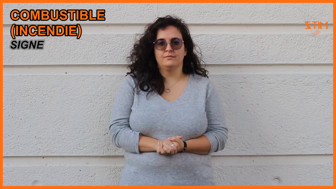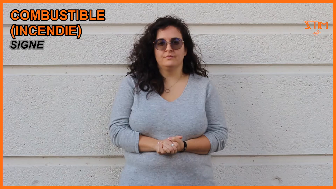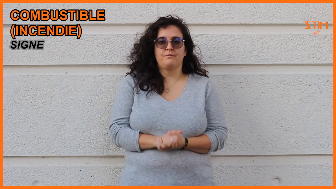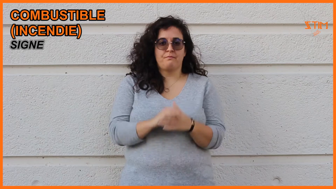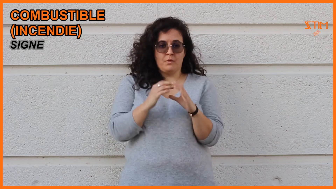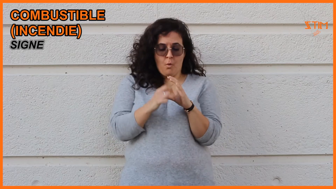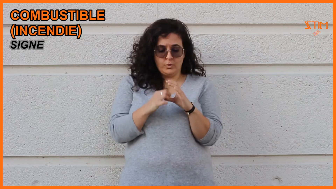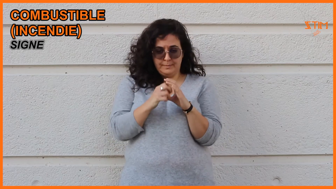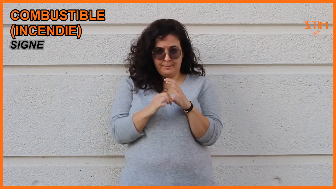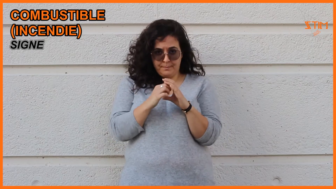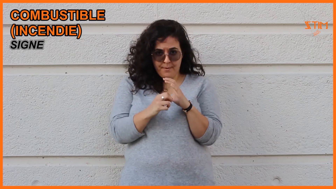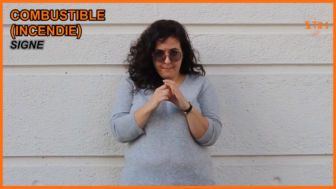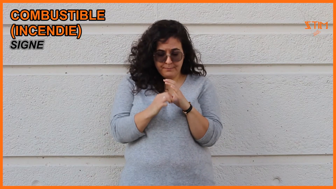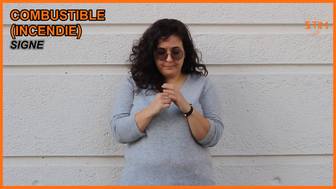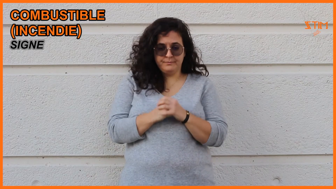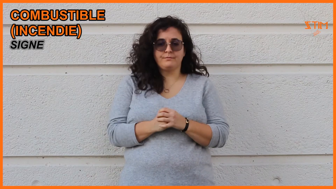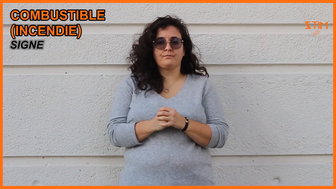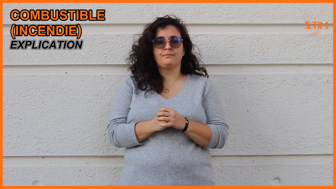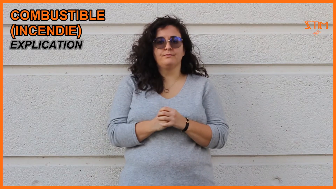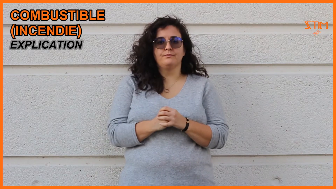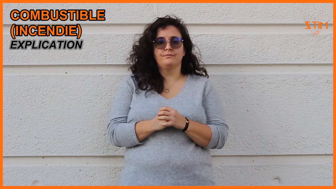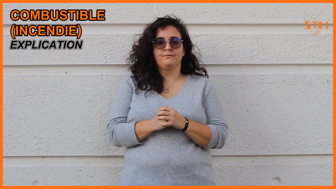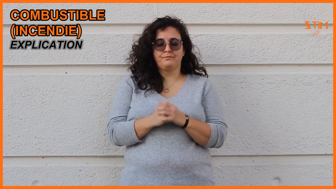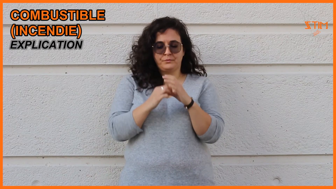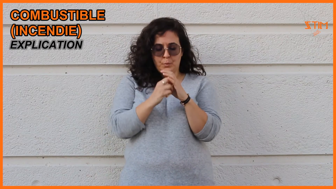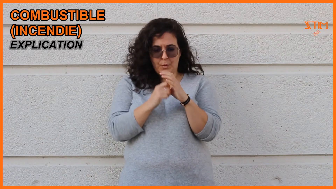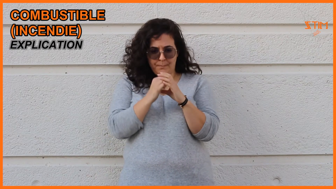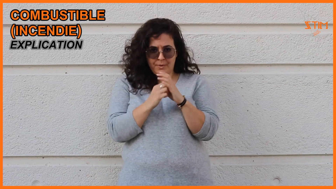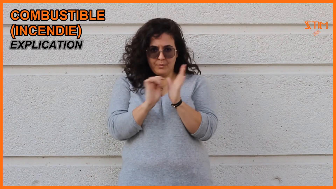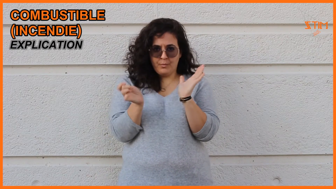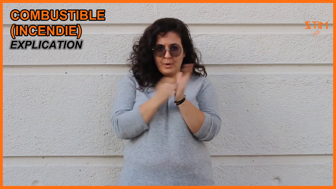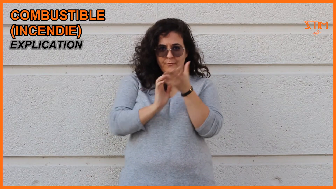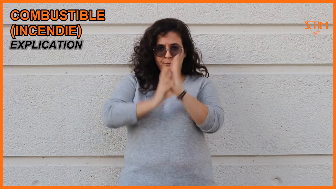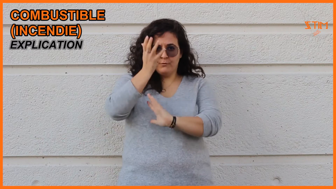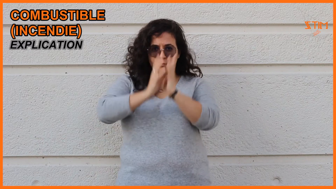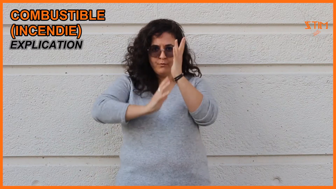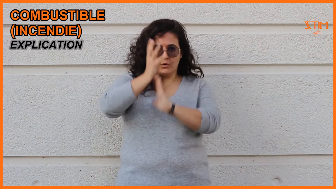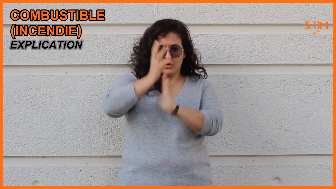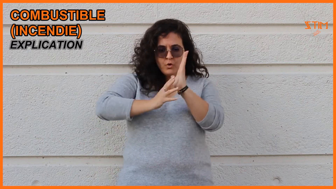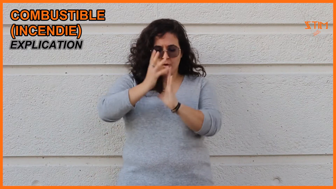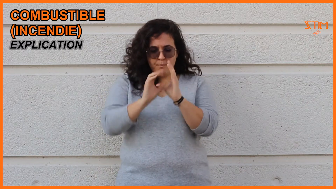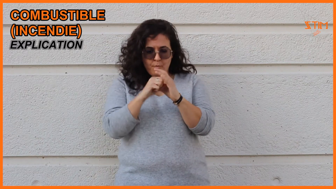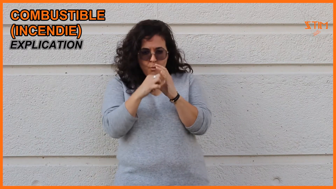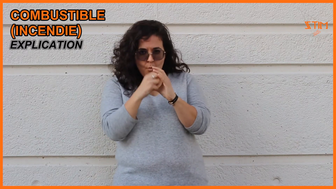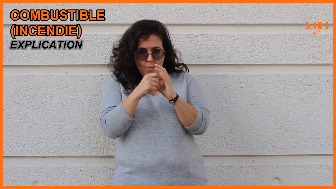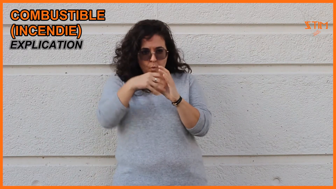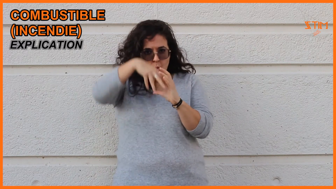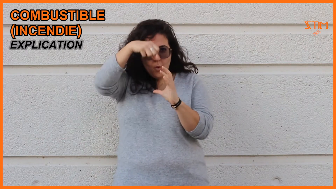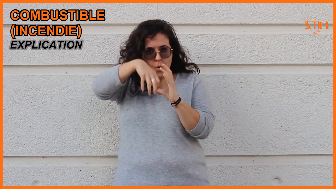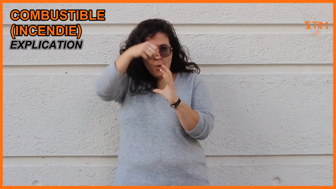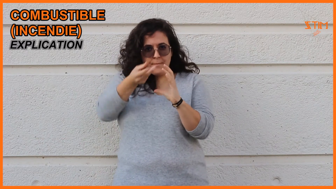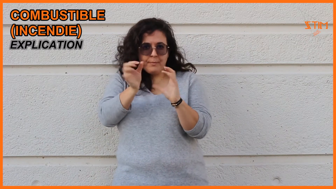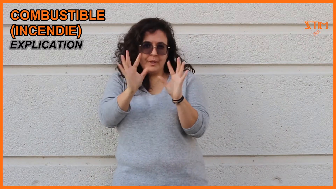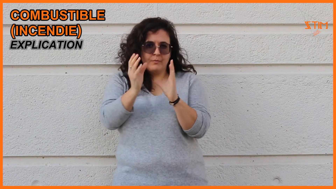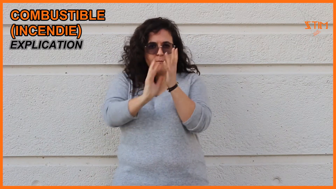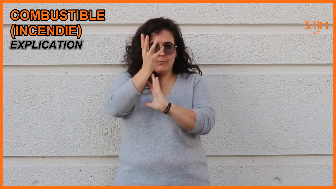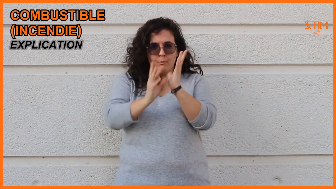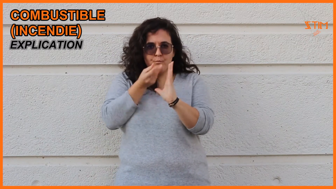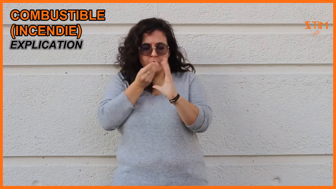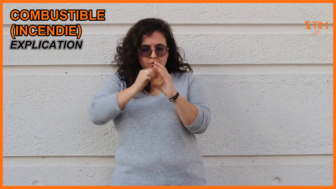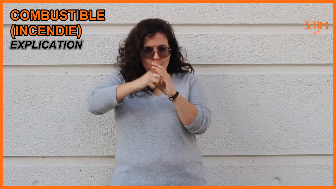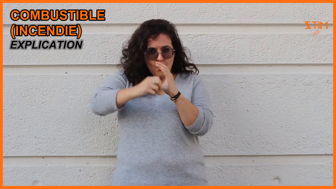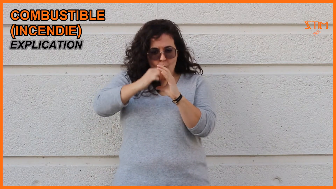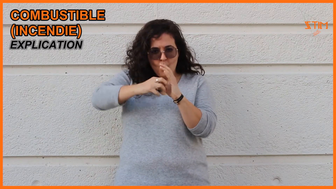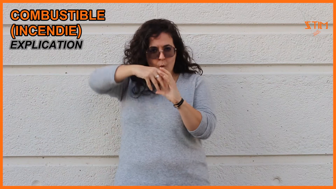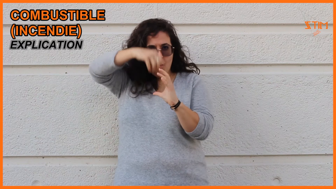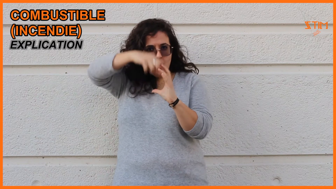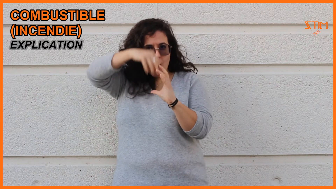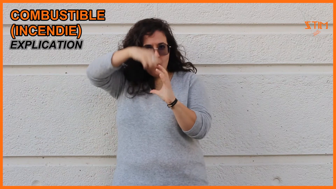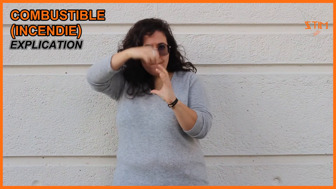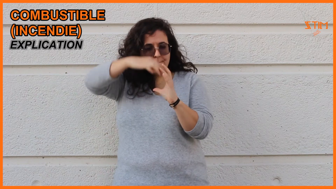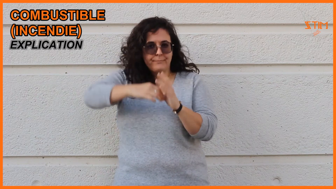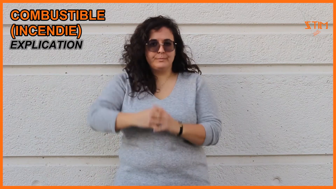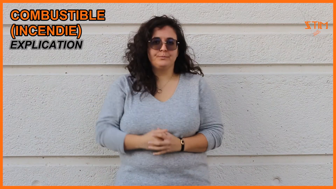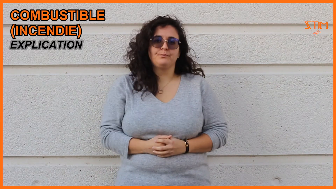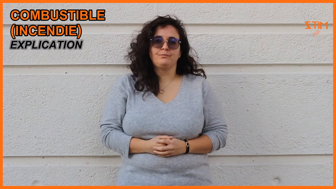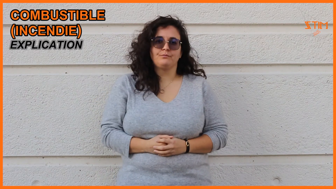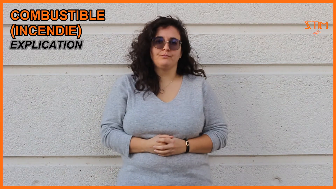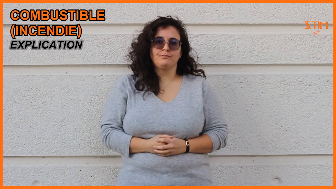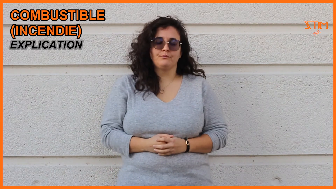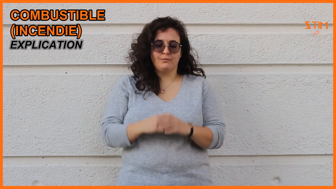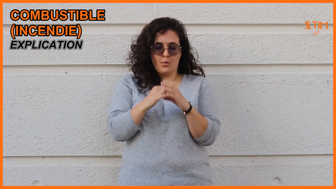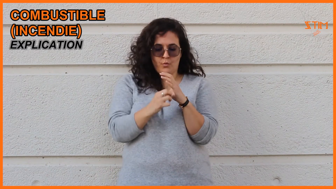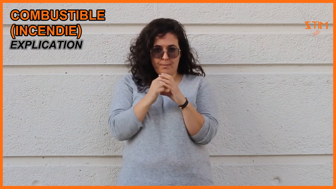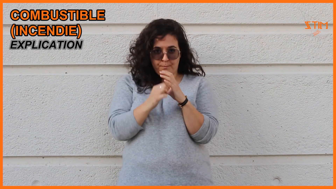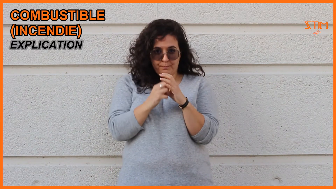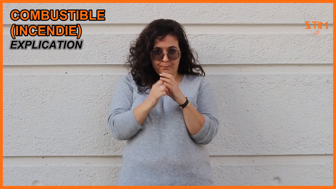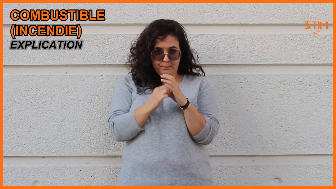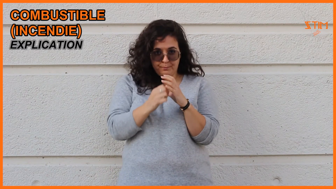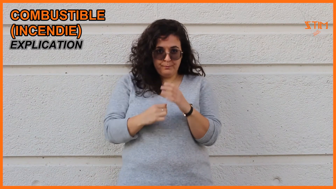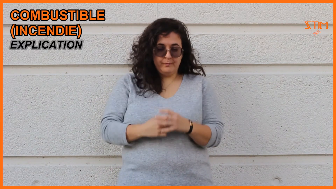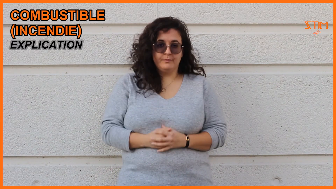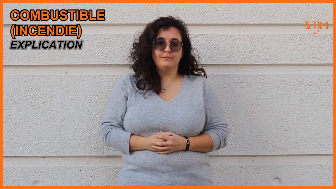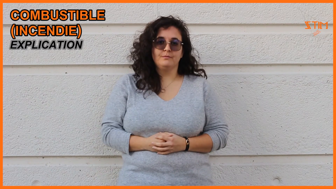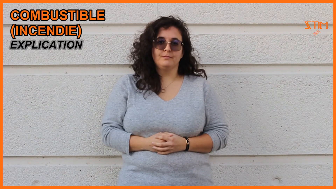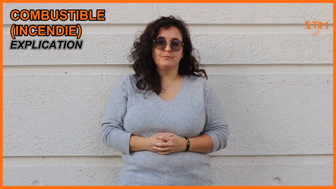Combustible